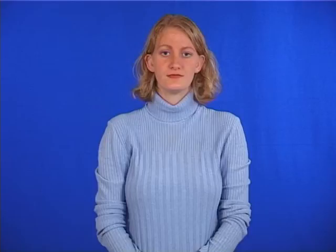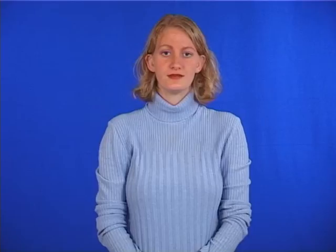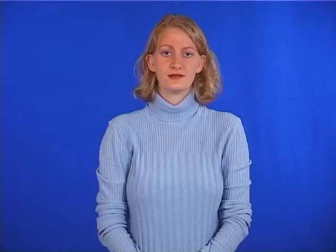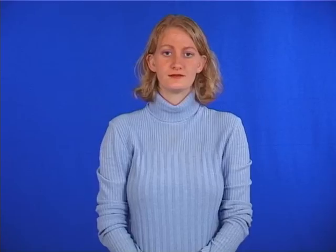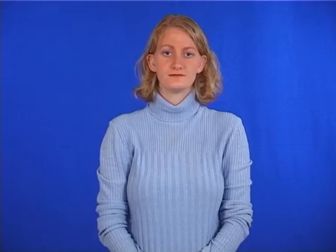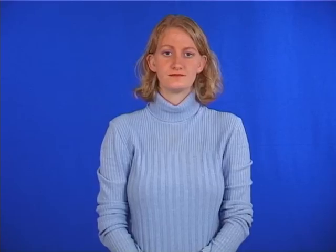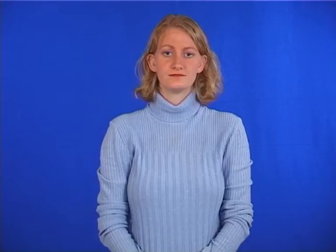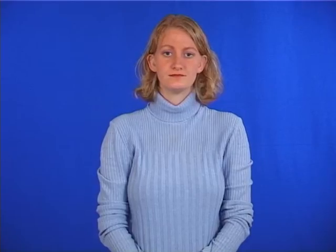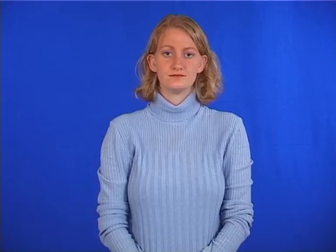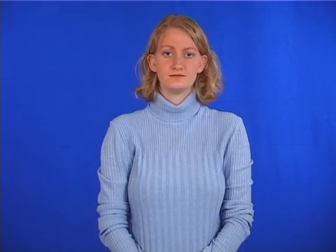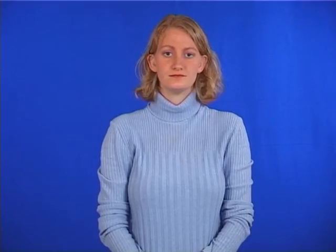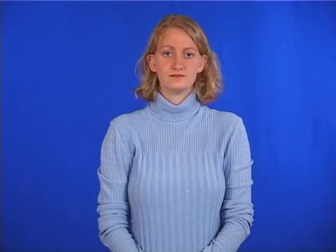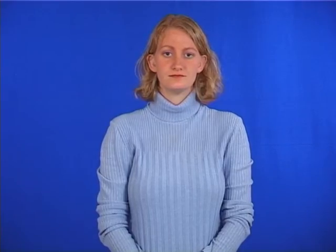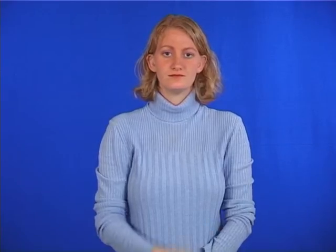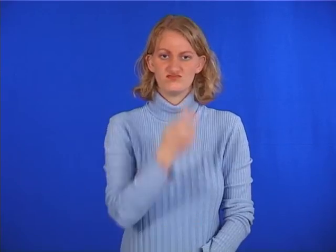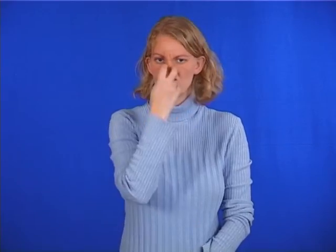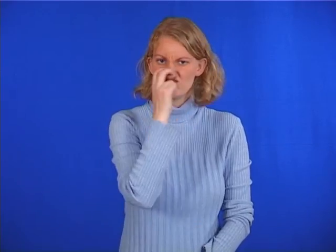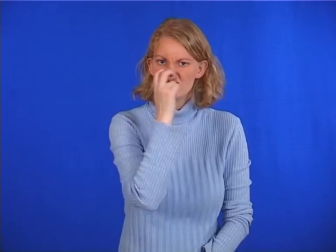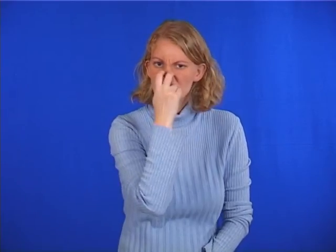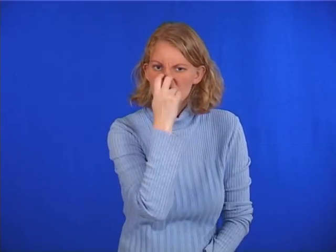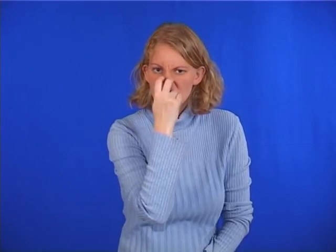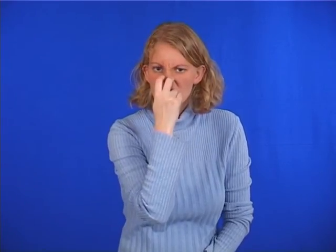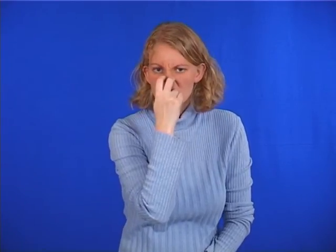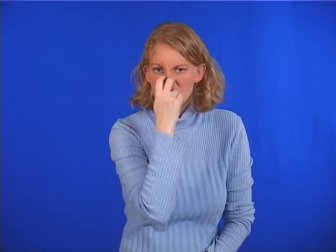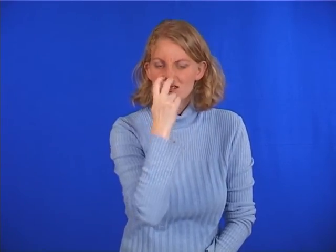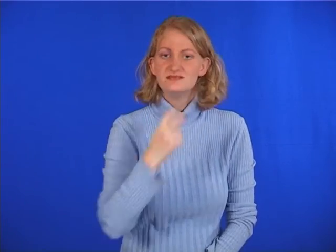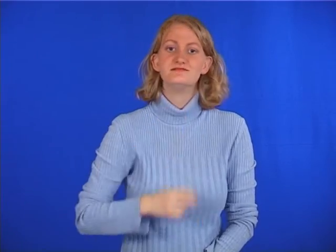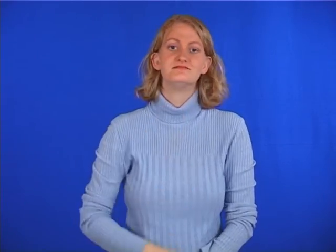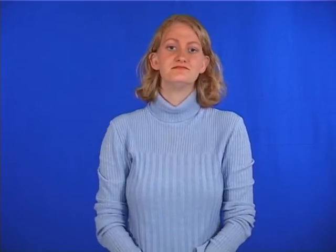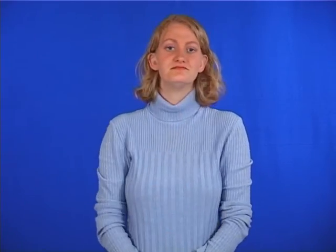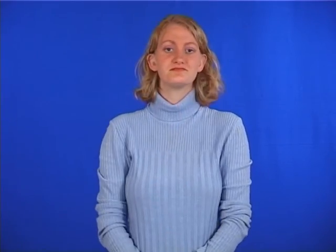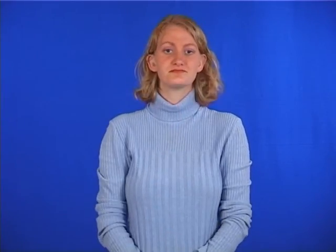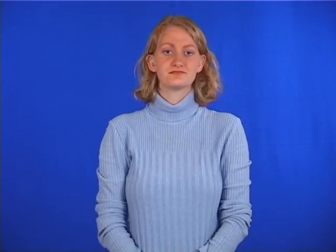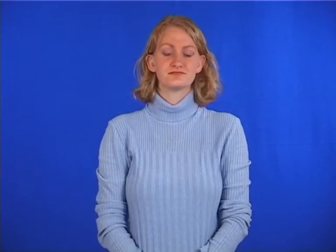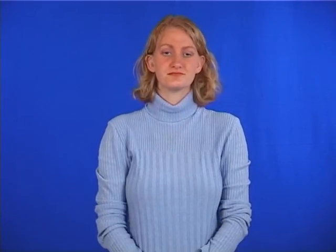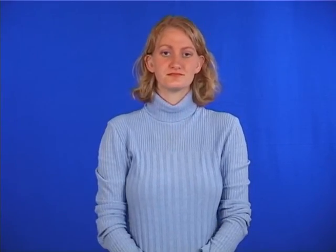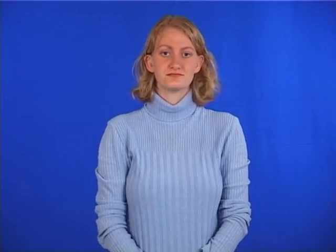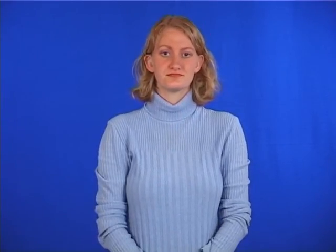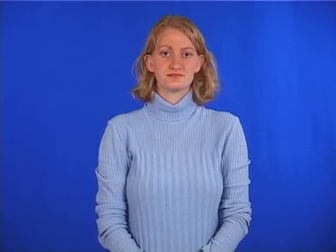forvitinn